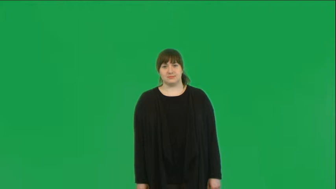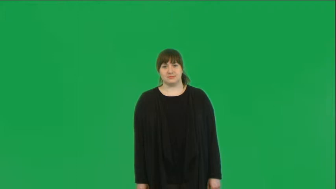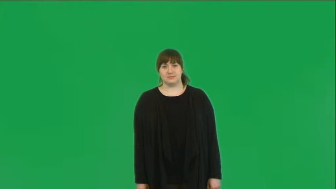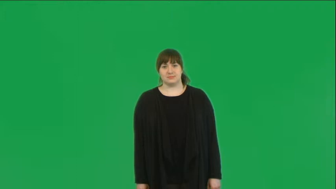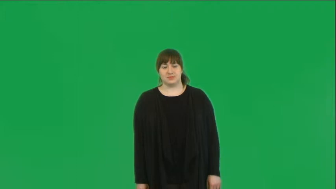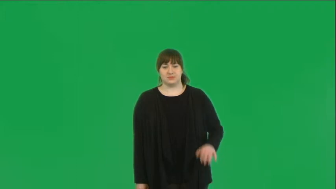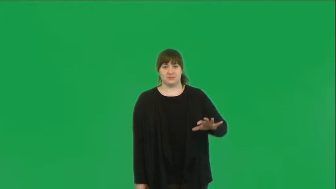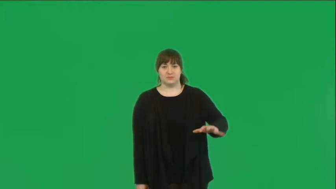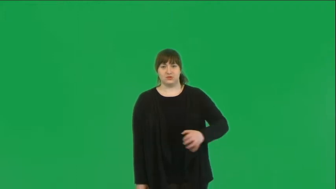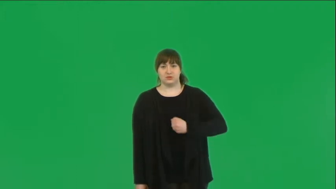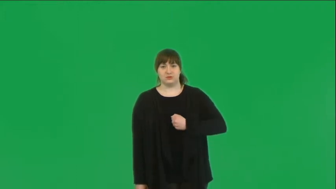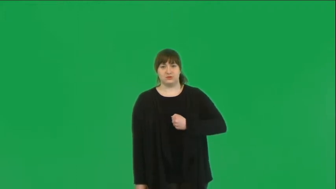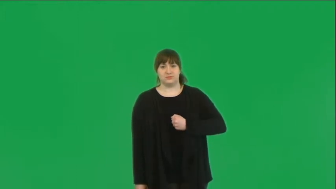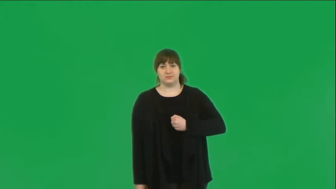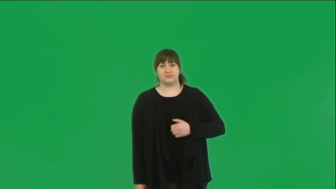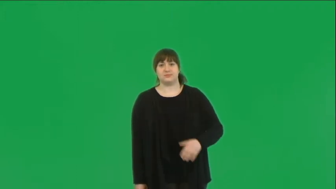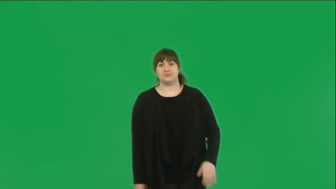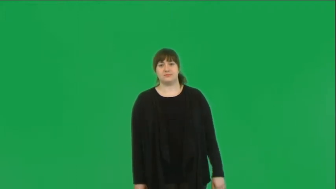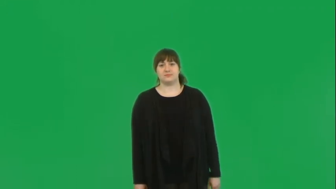wziąć